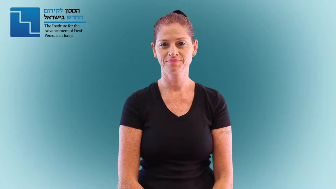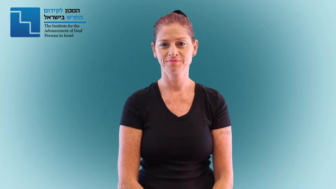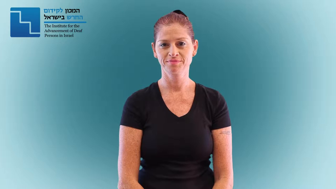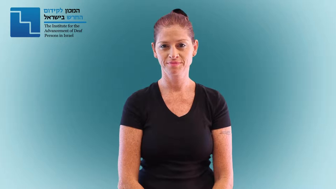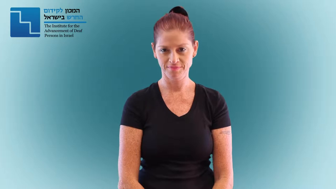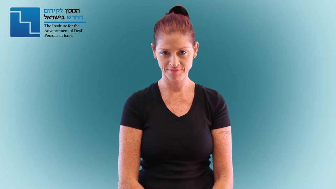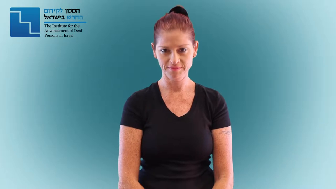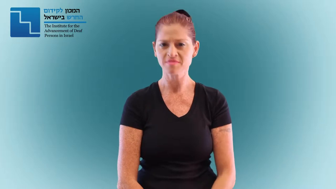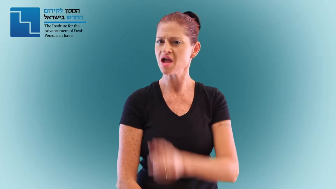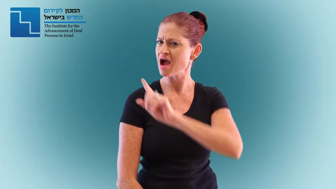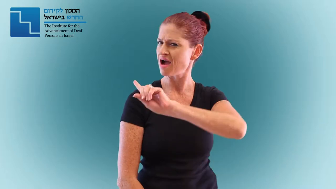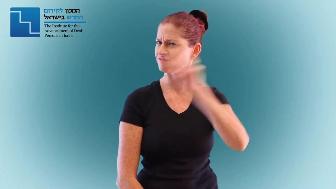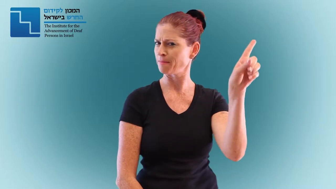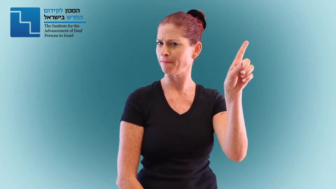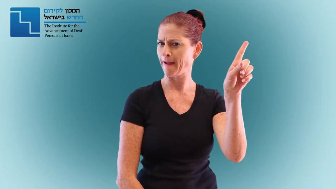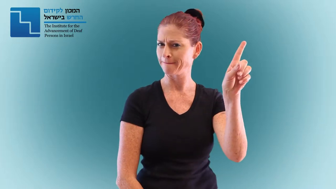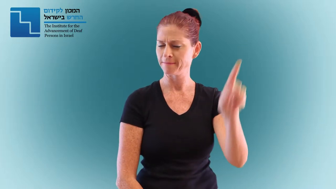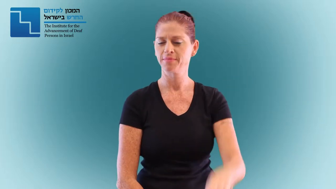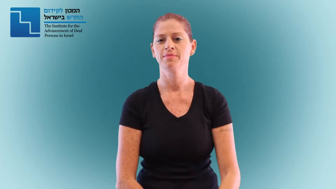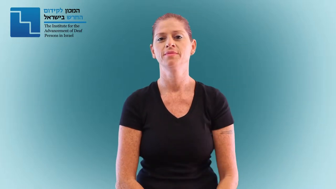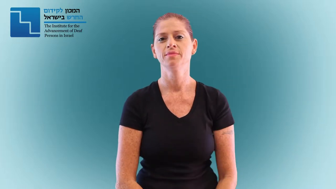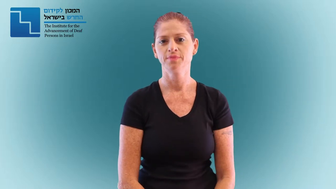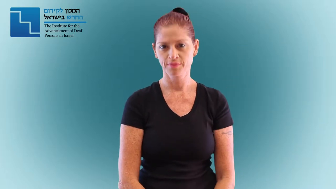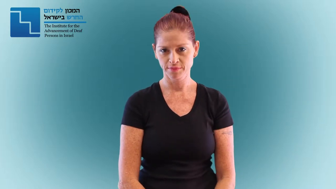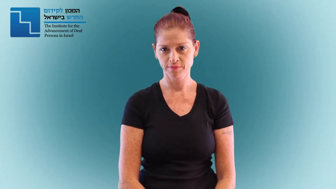מעולם לא / אף לא פעם אחת